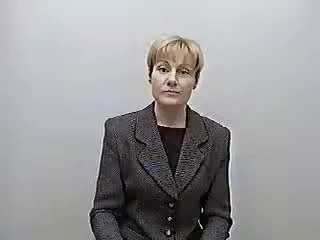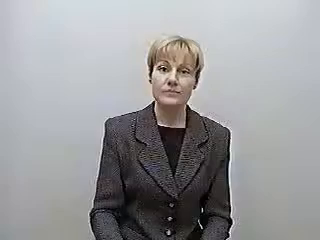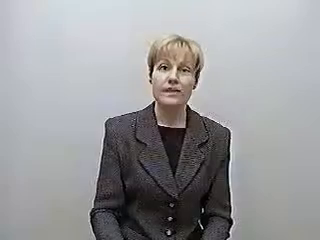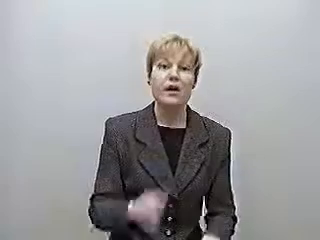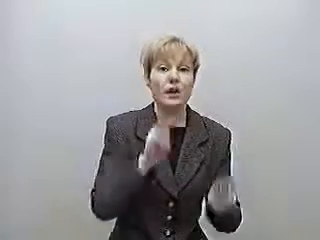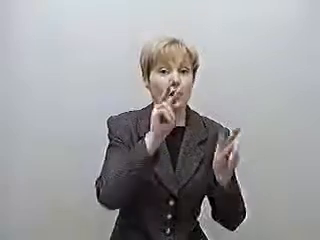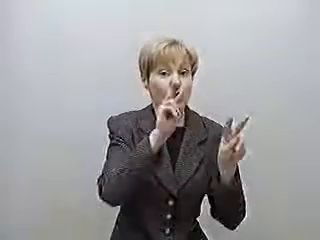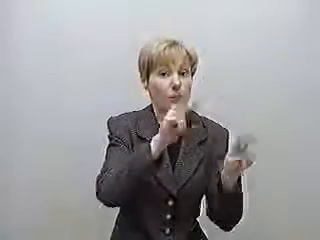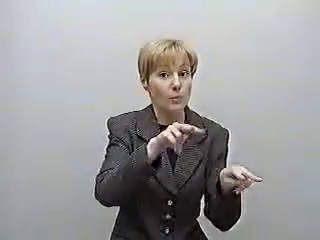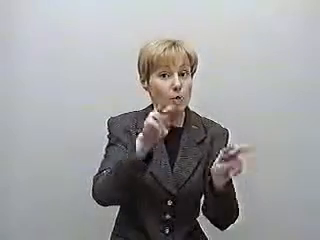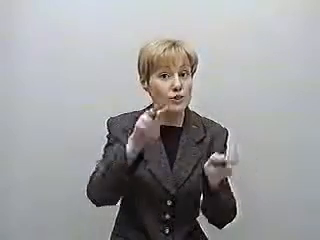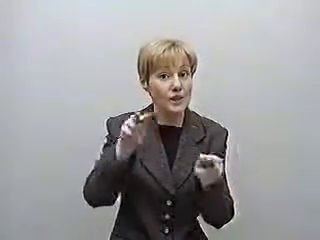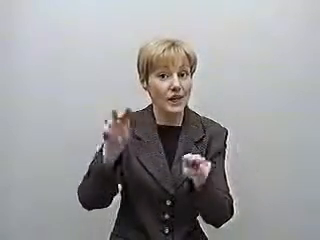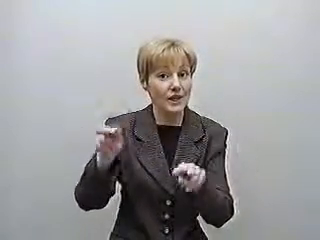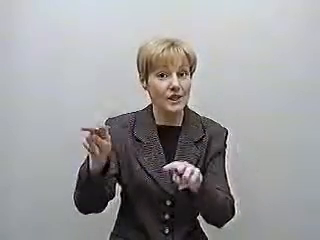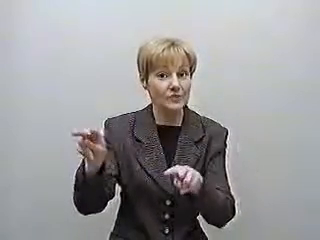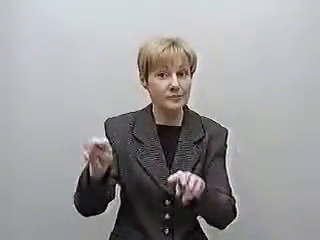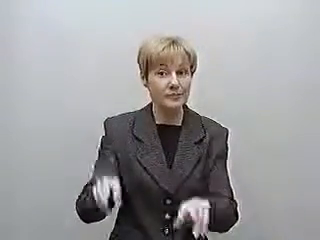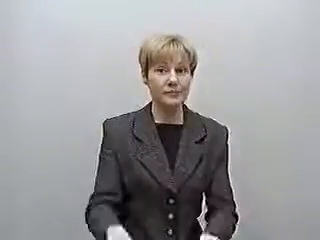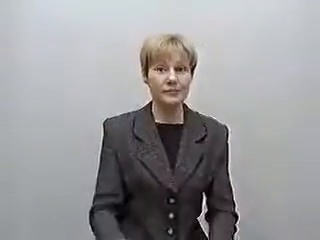наблюдение